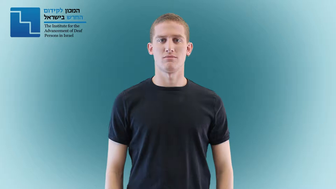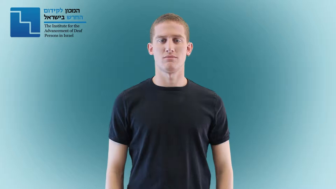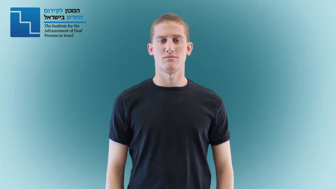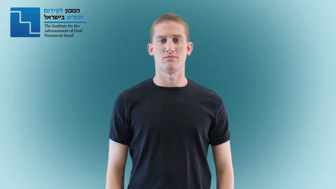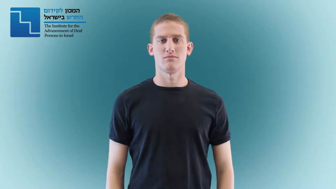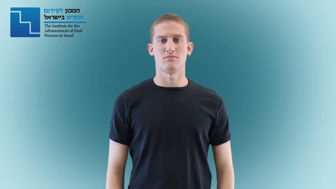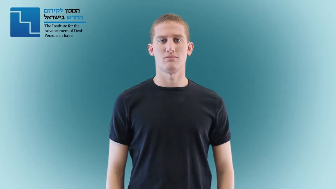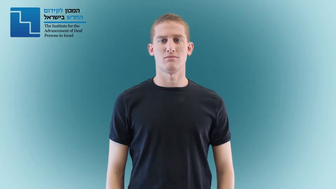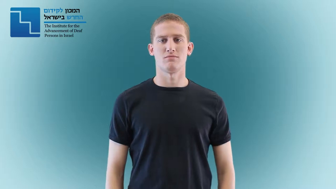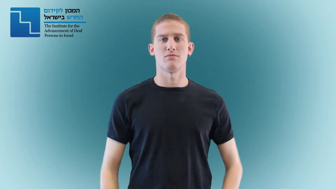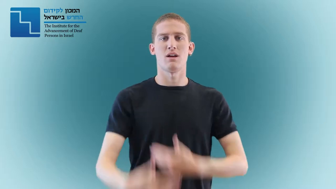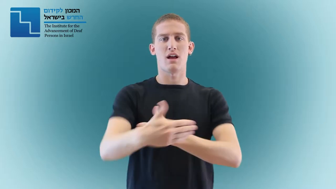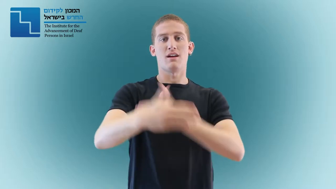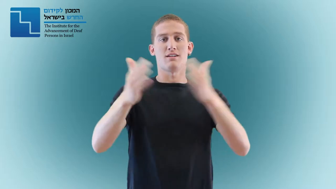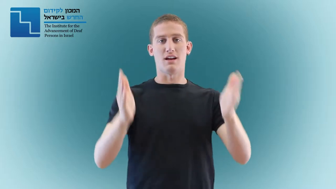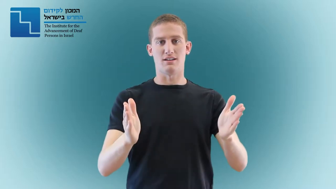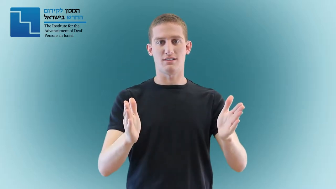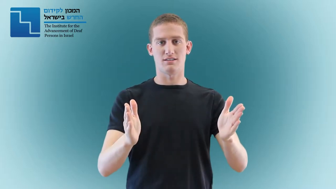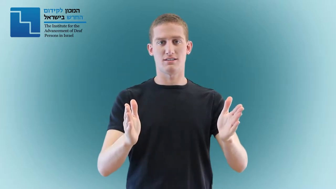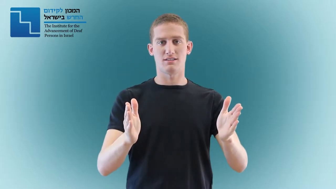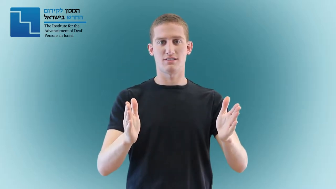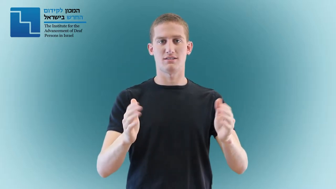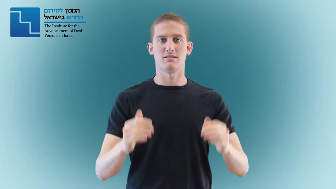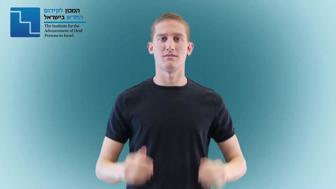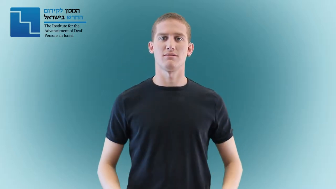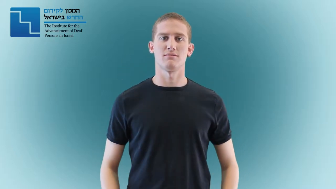ארגז / תיבה